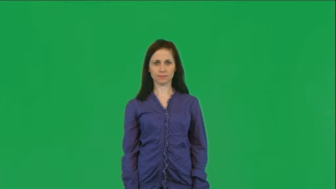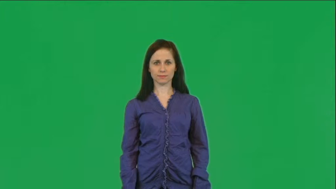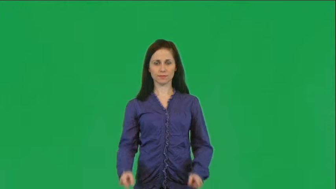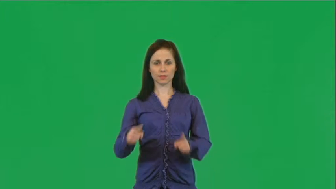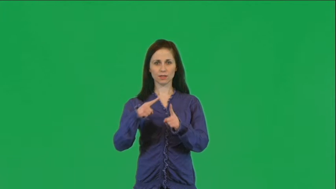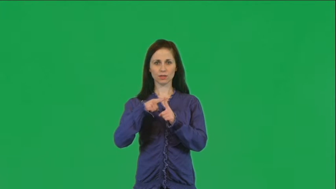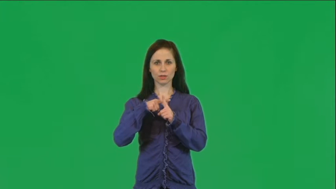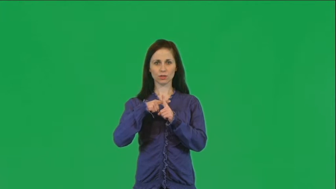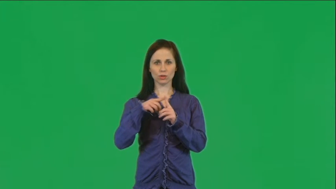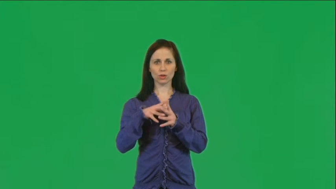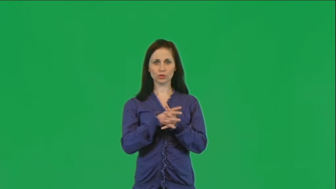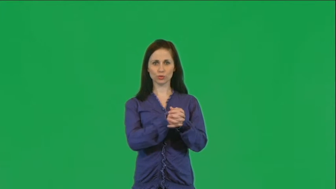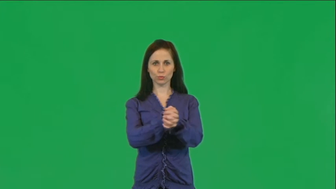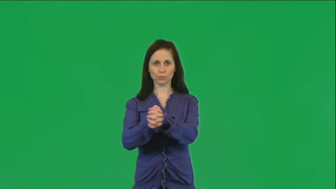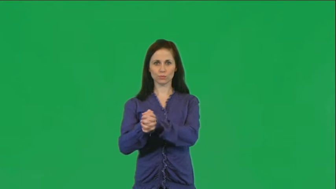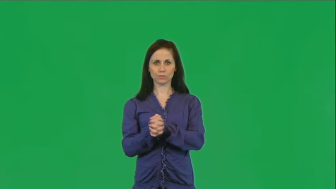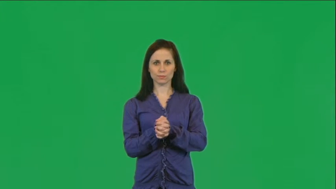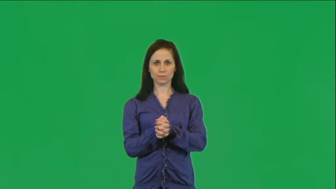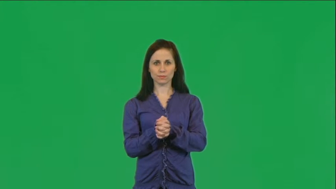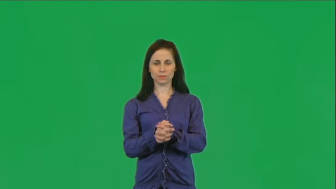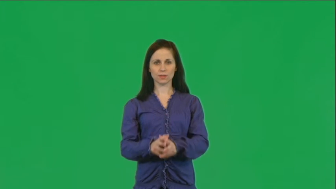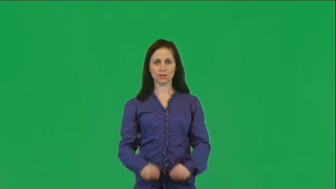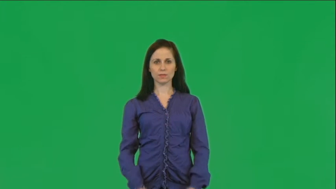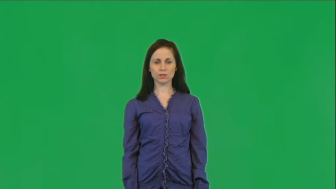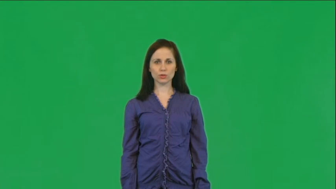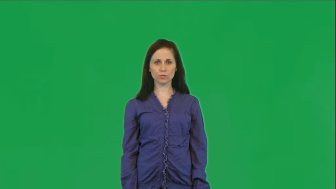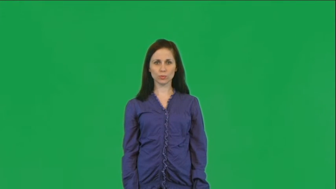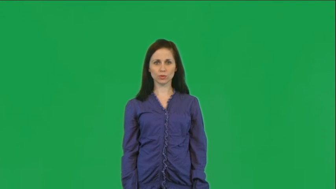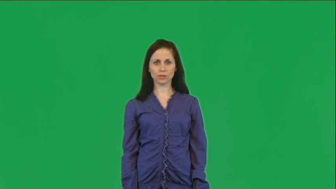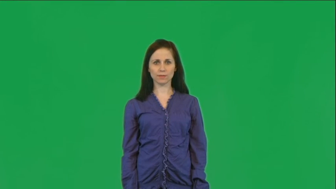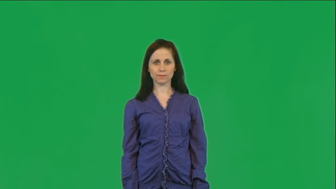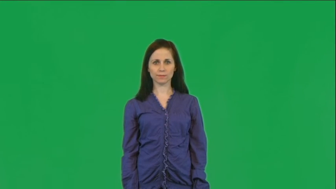kościół